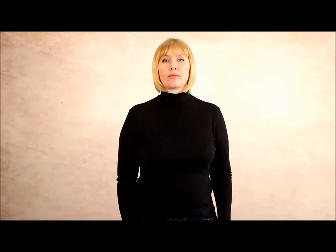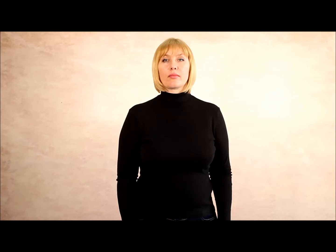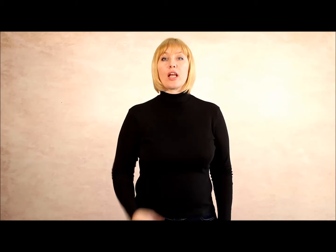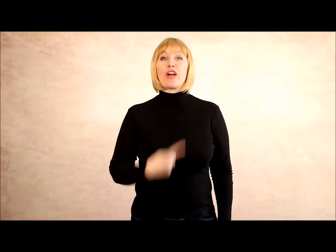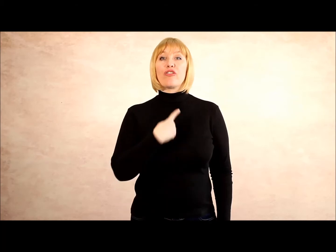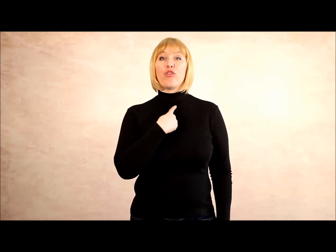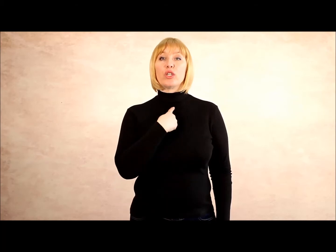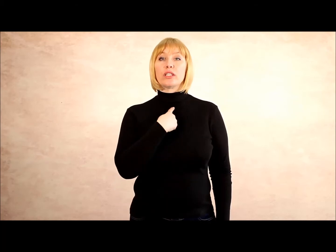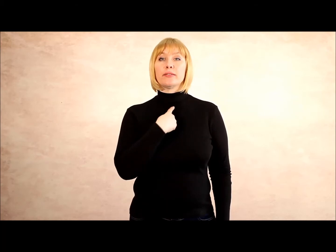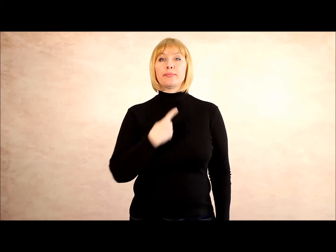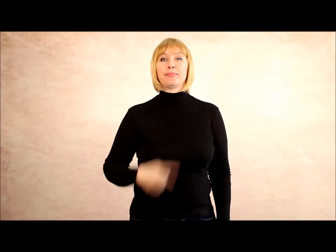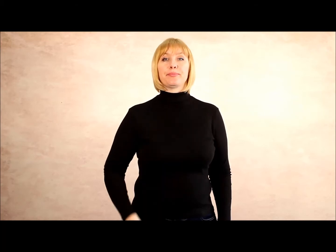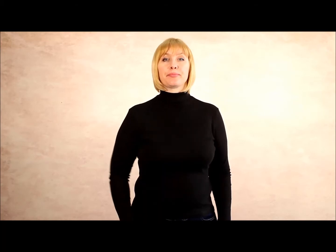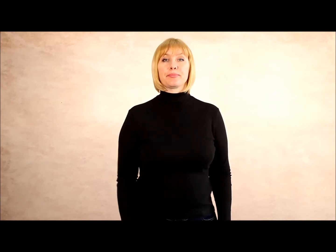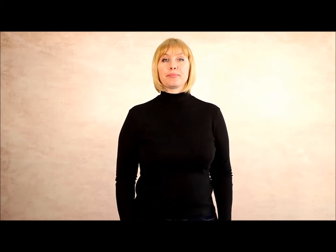Vot